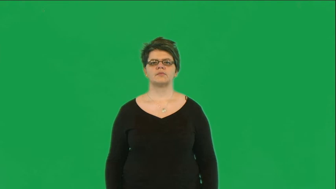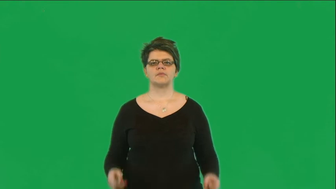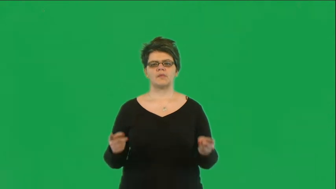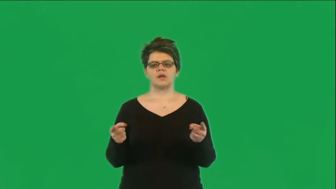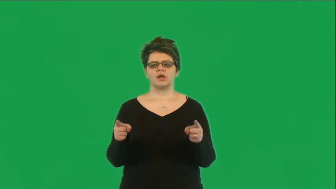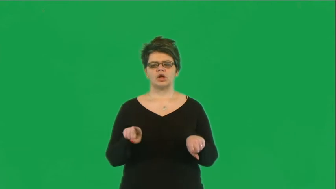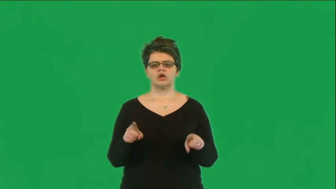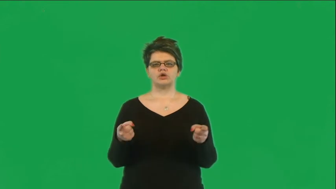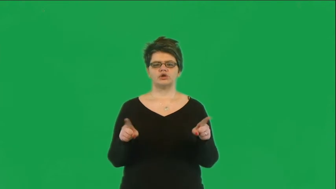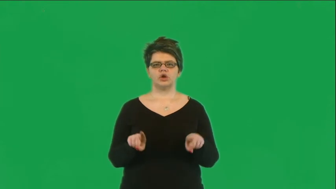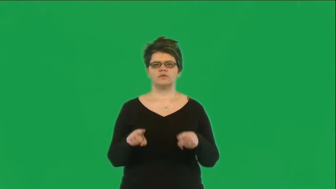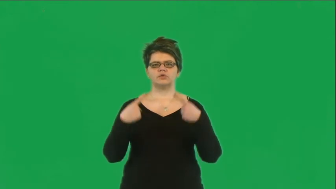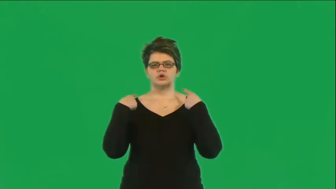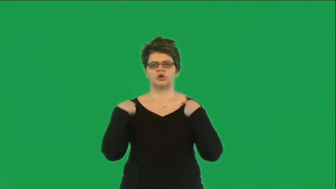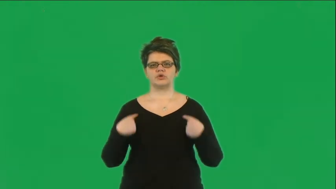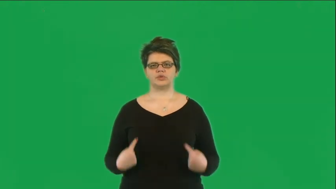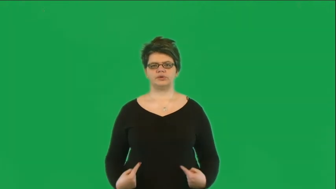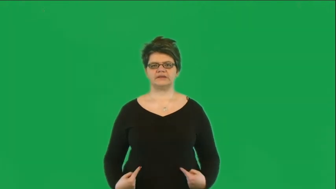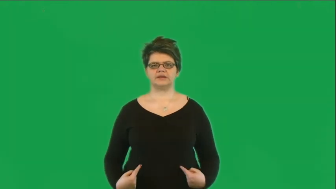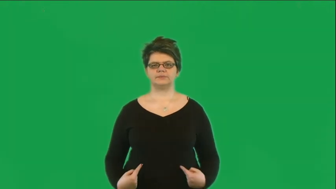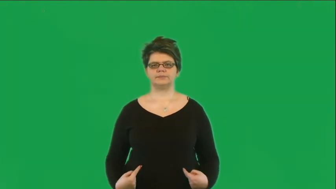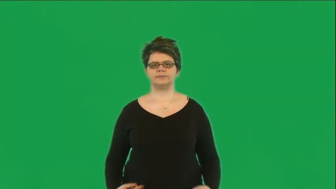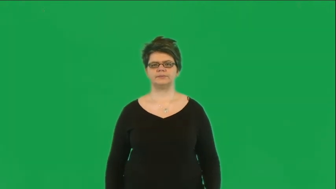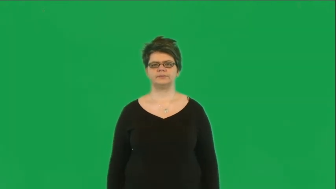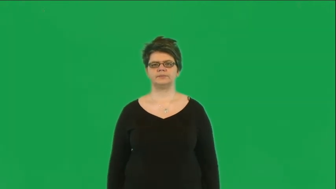dowód osobisty